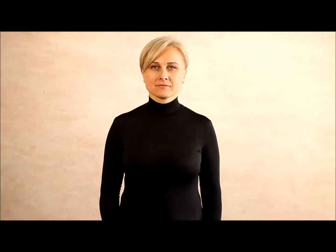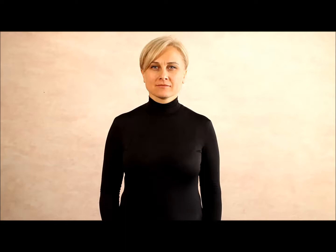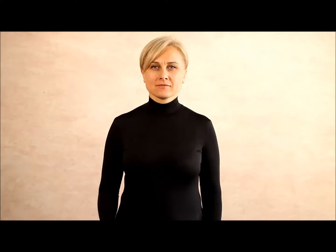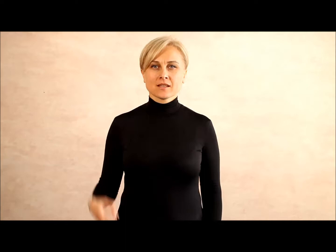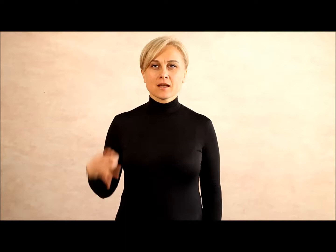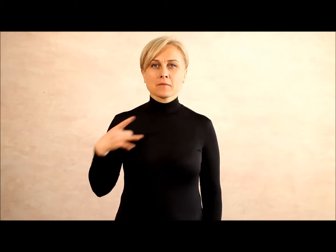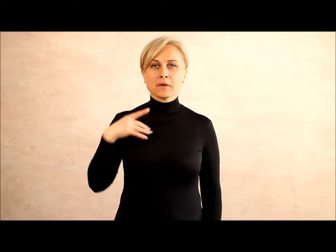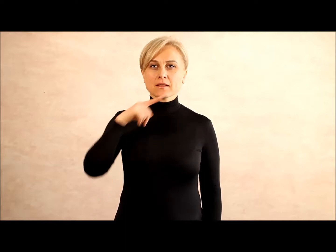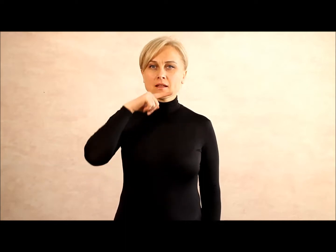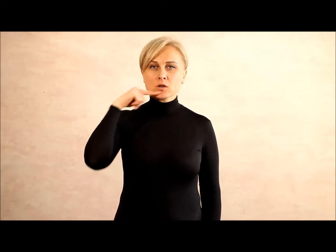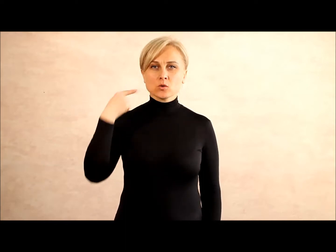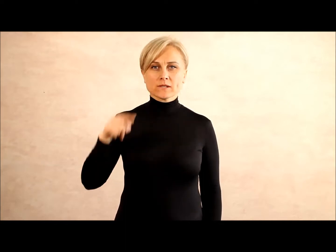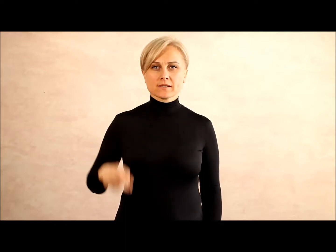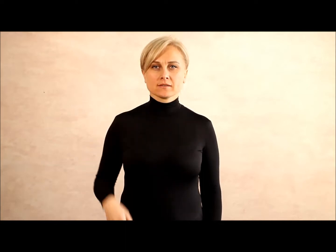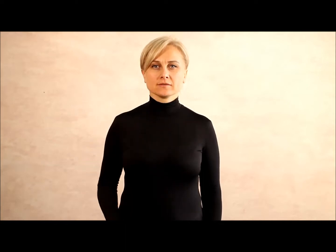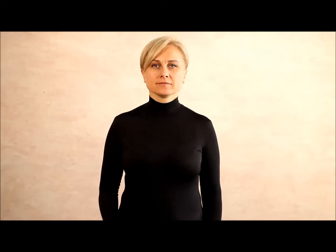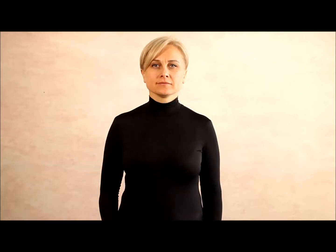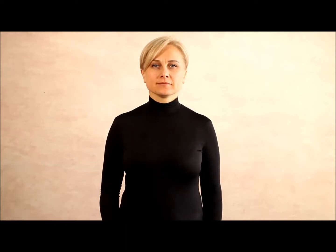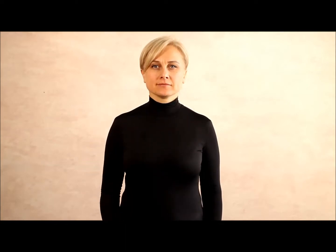Belarus